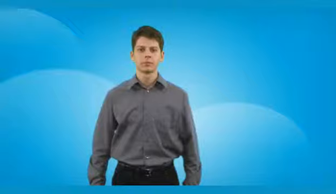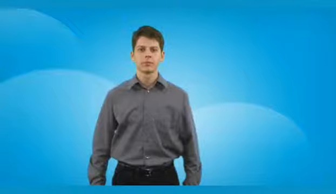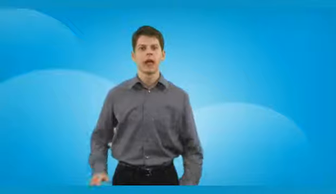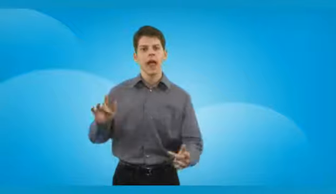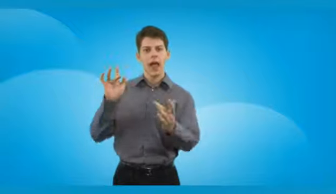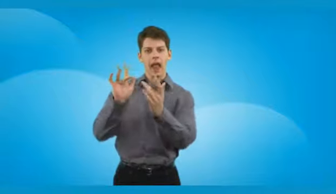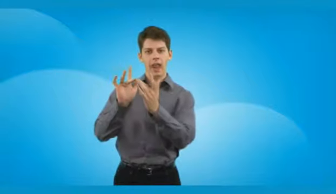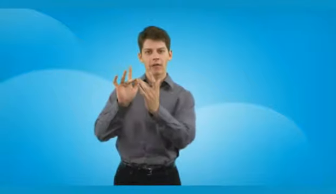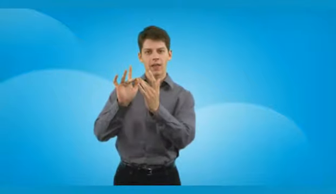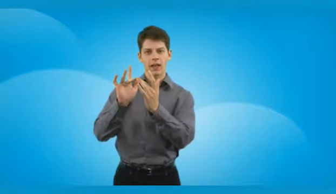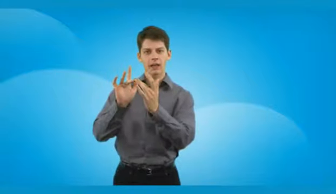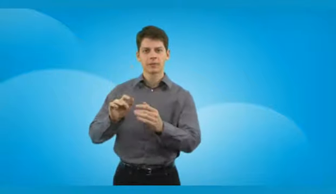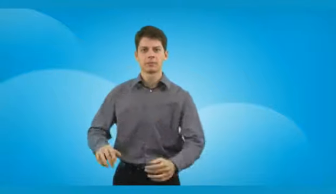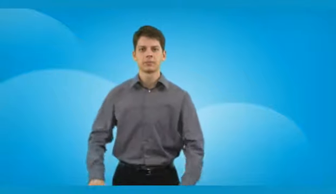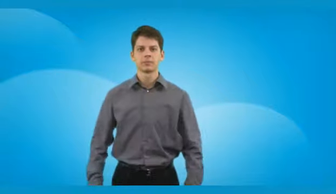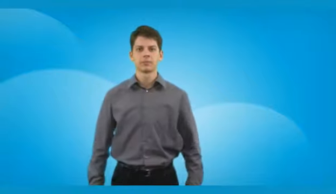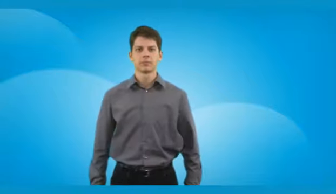Ellenfél